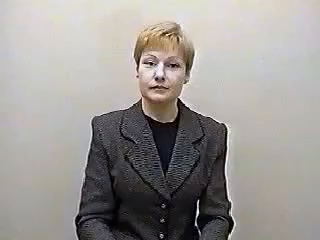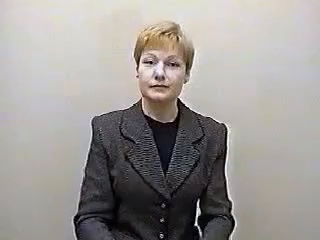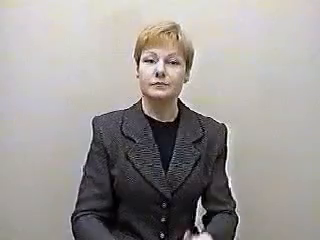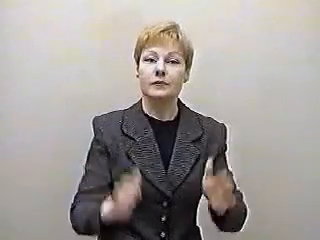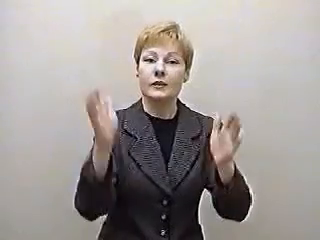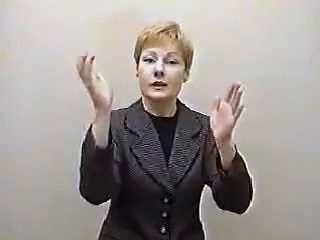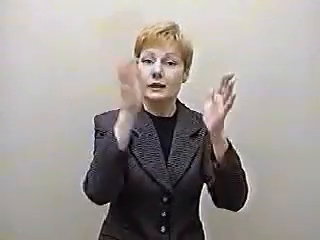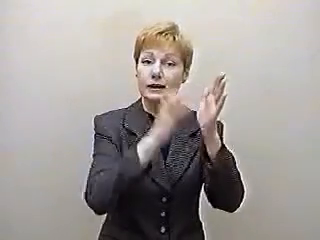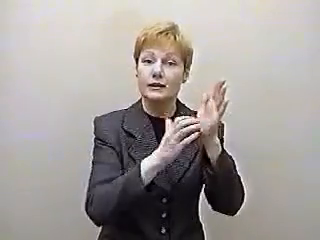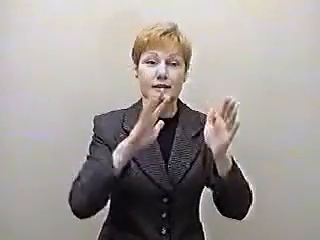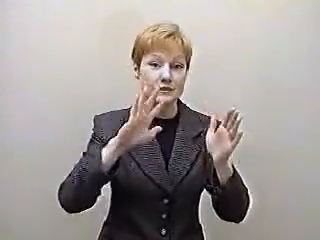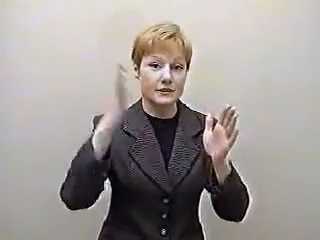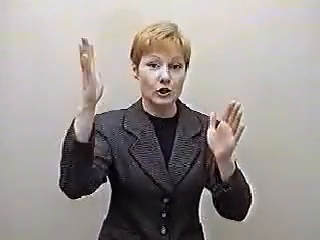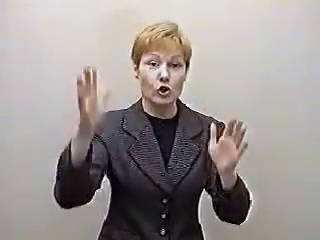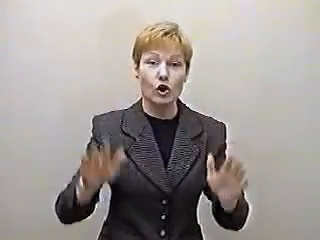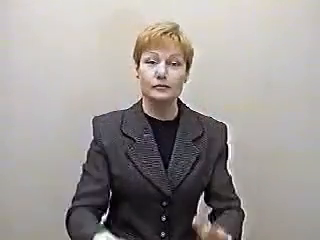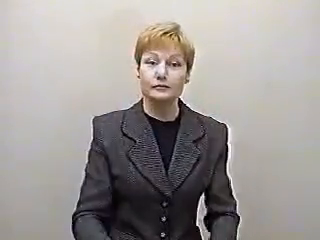стекло